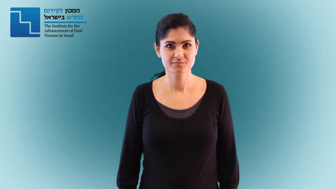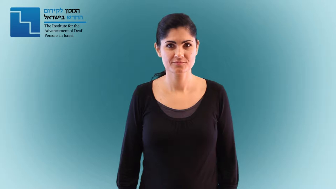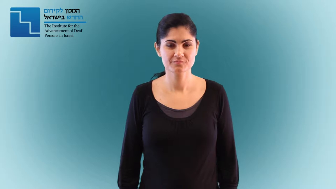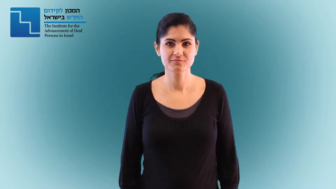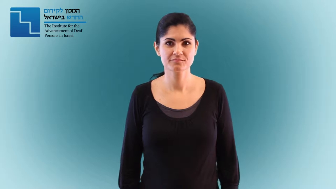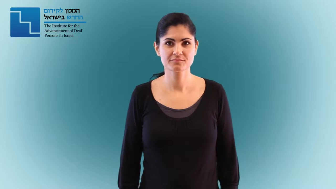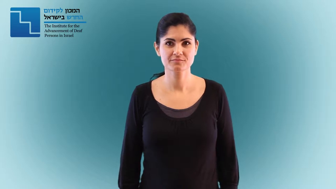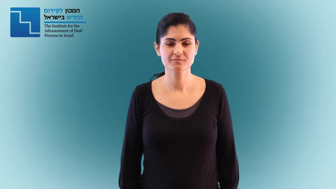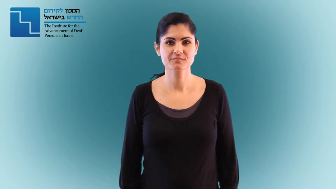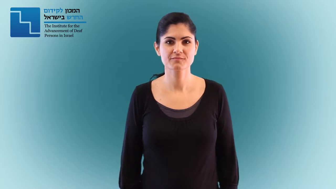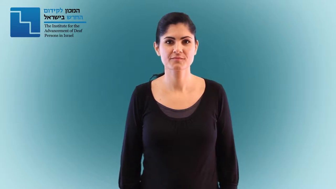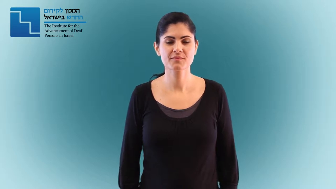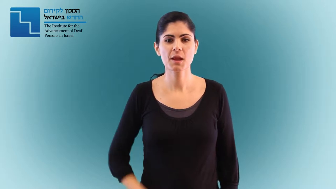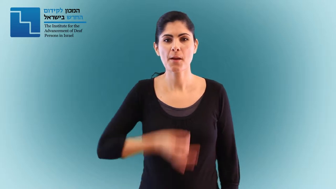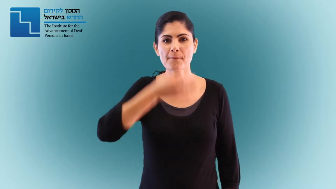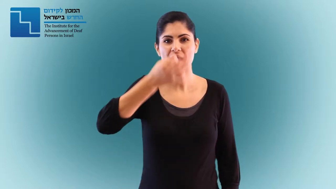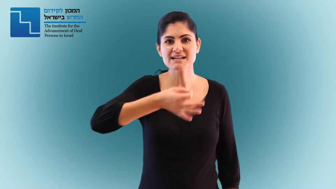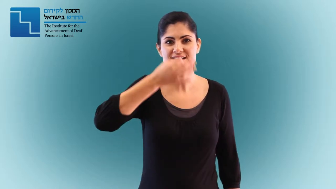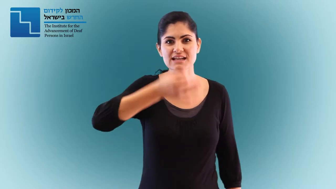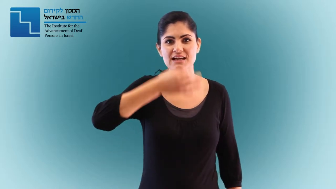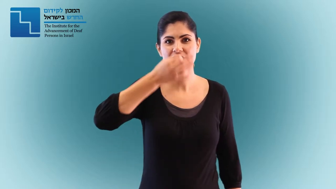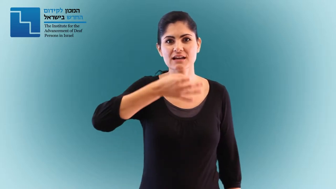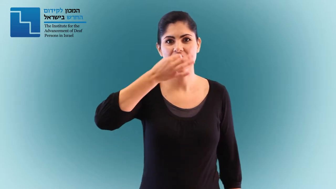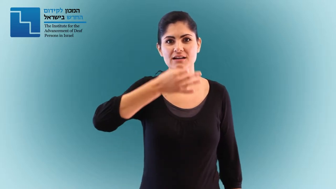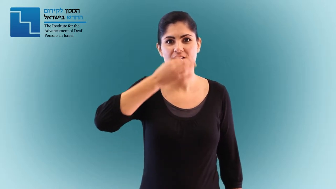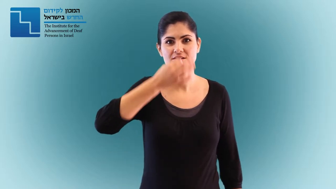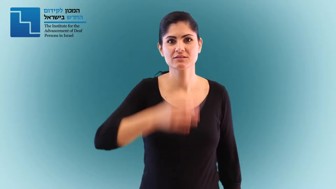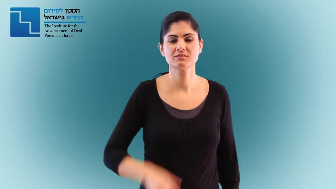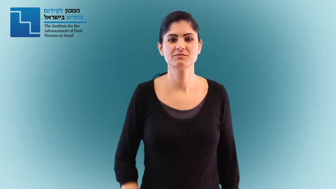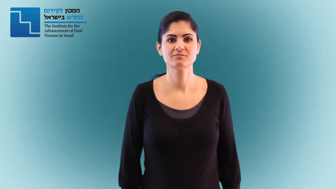מרצה